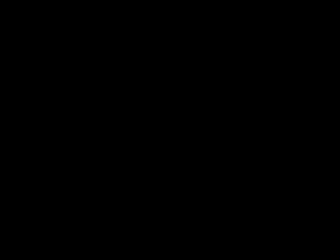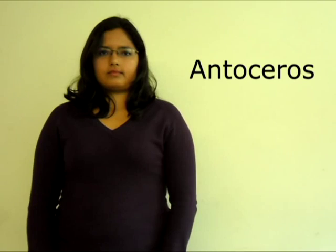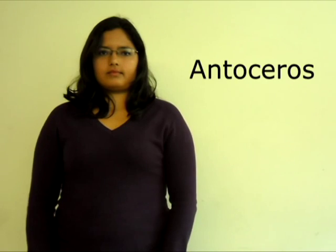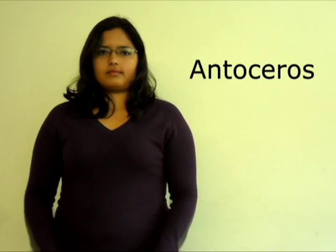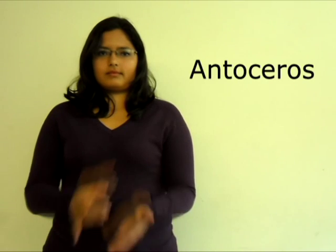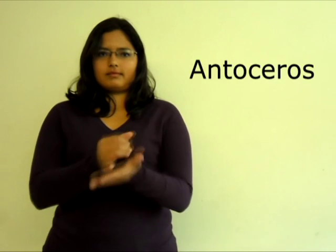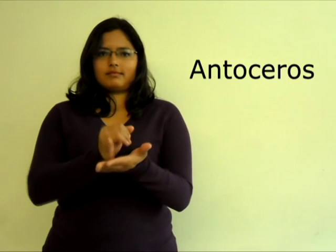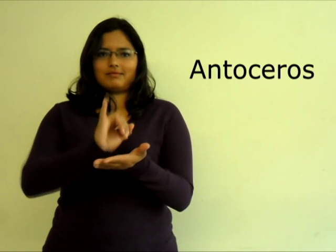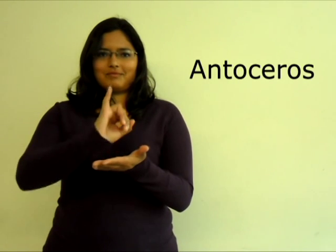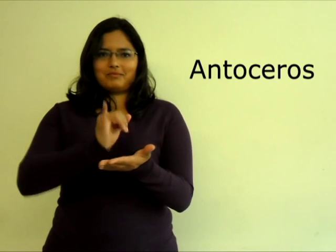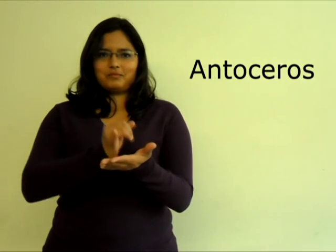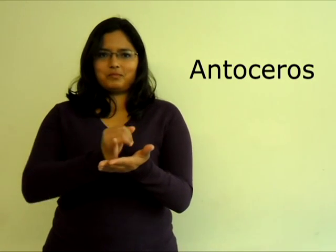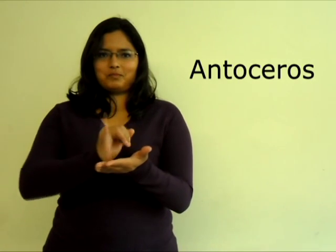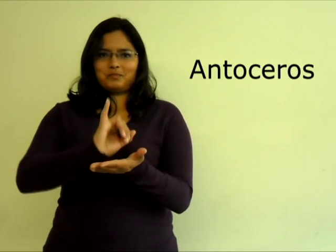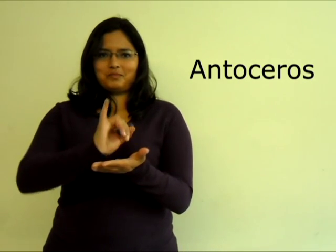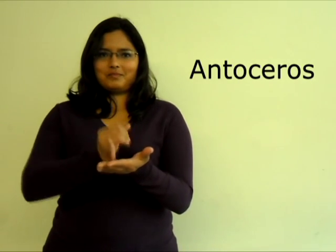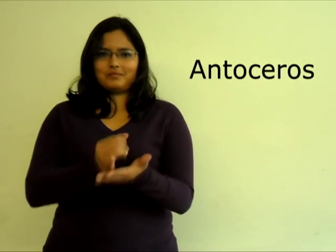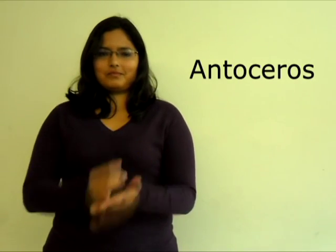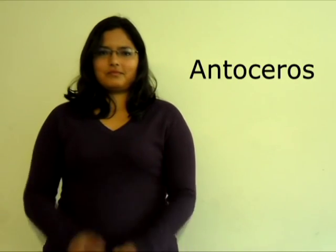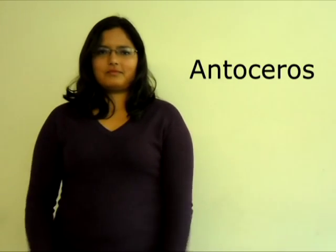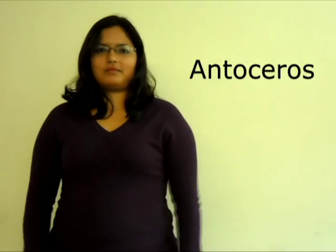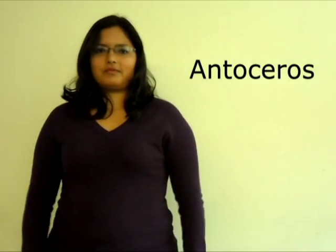Antoceros